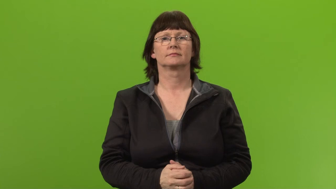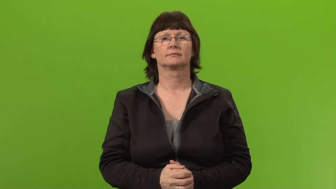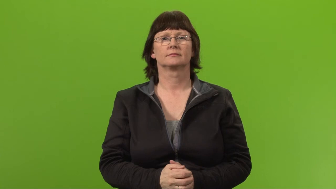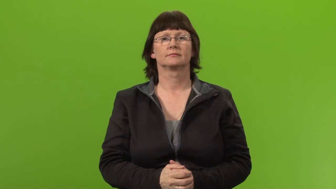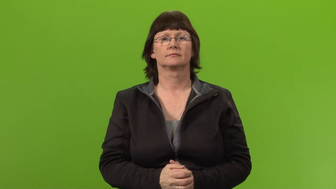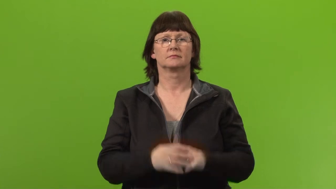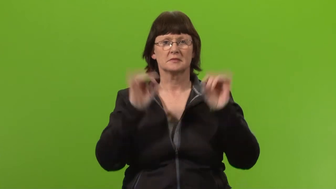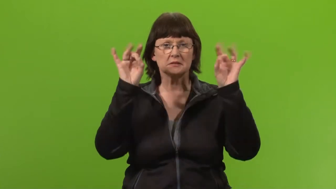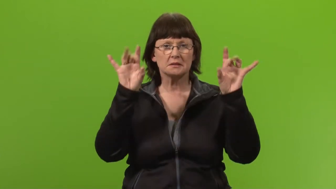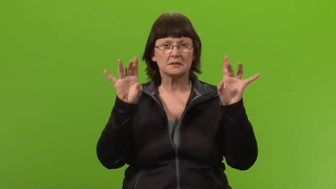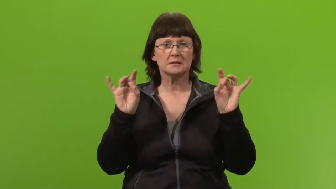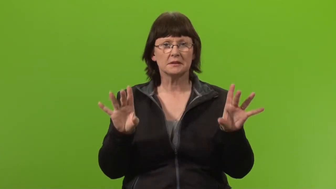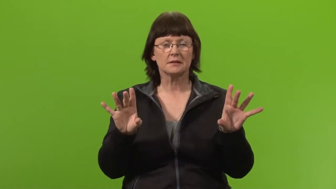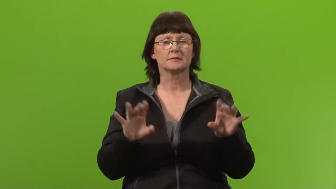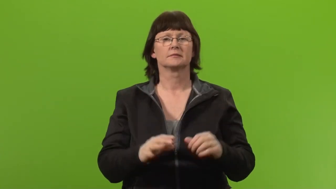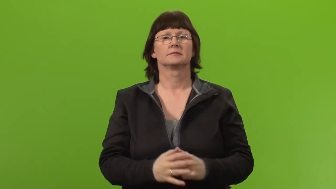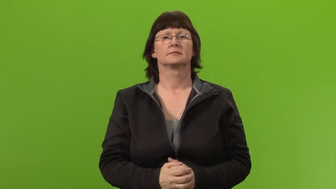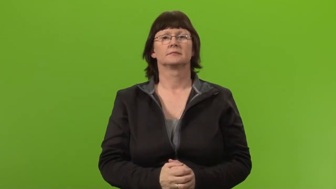Snyrta